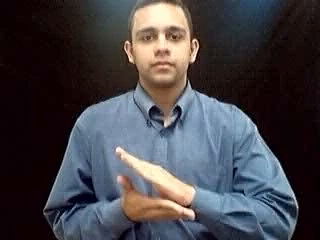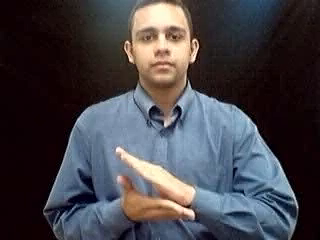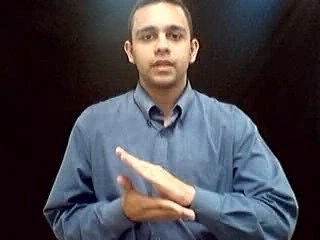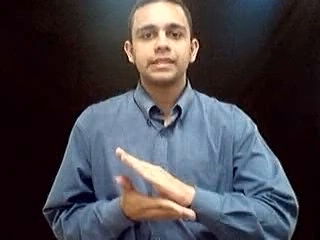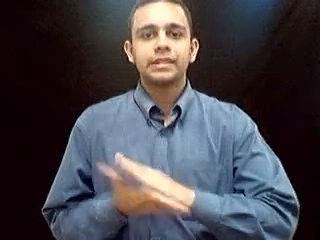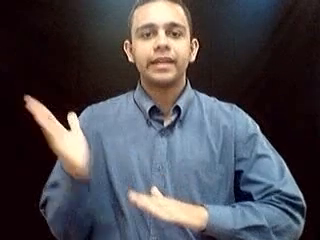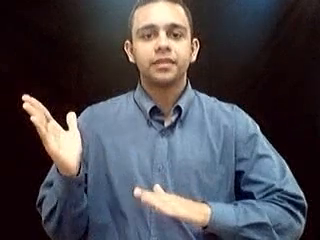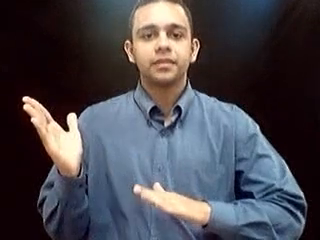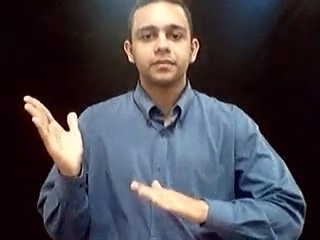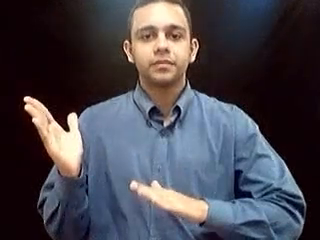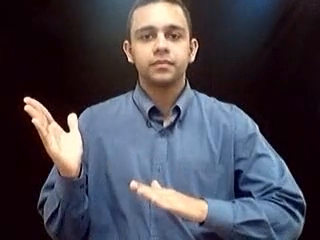sair